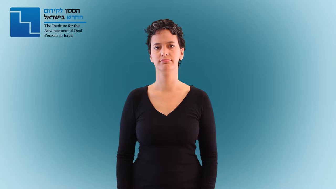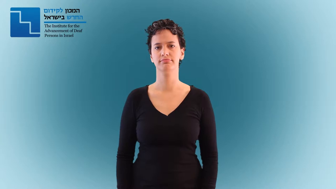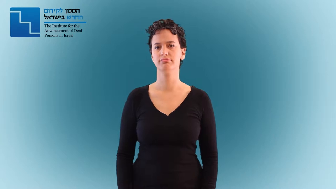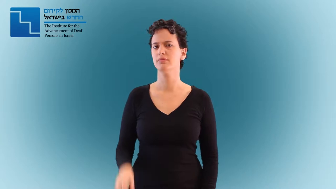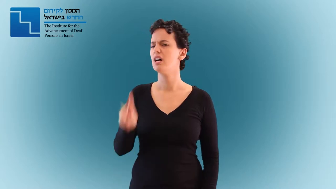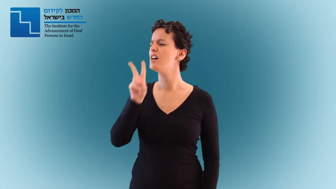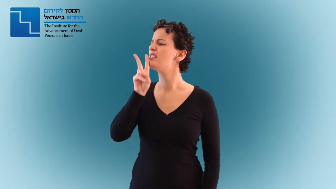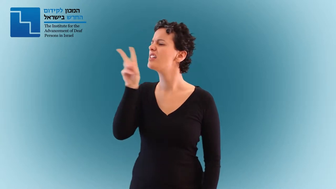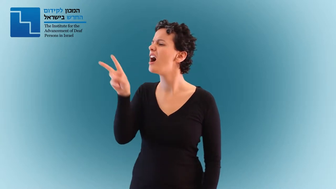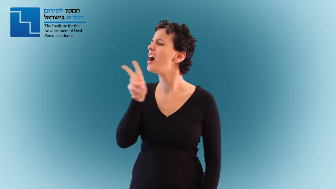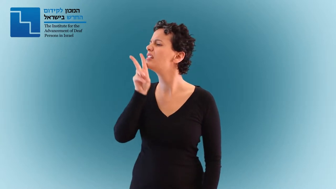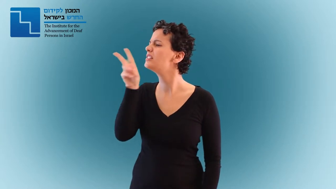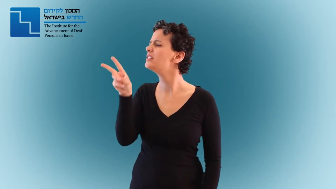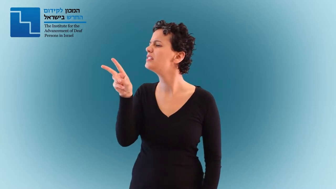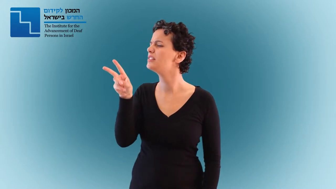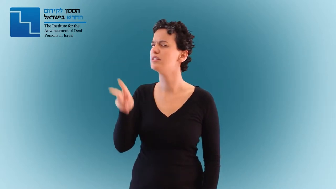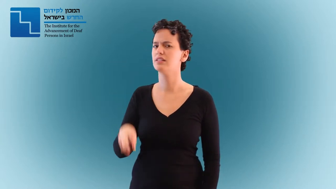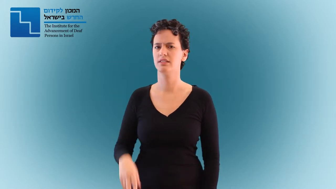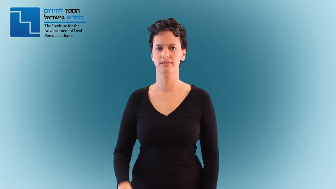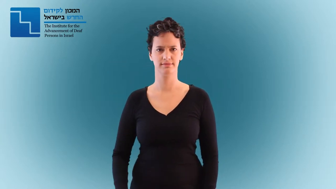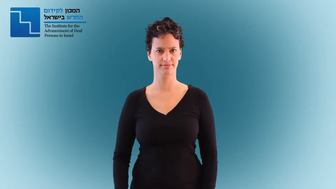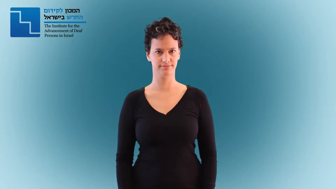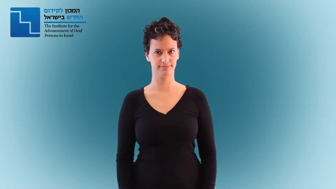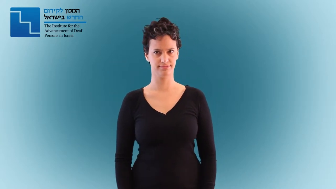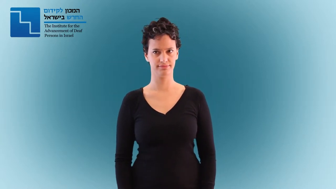לטעון